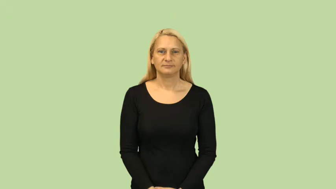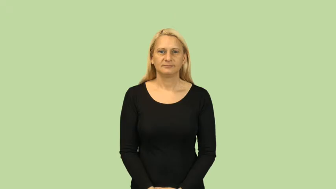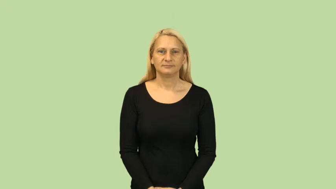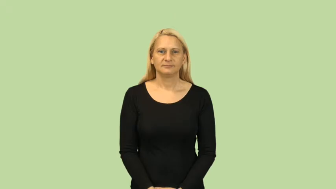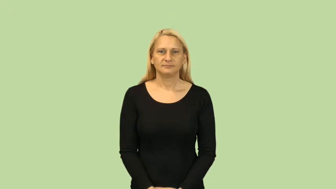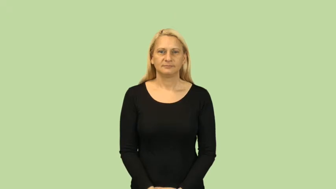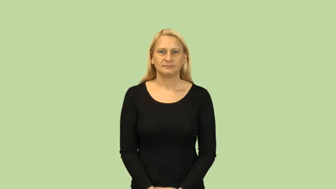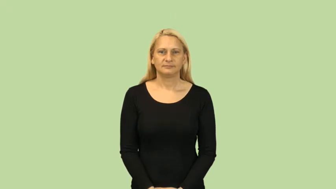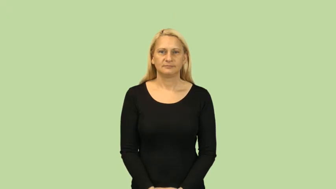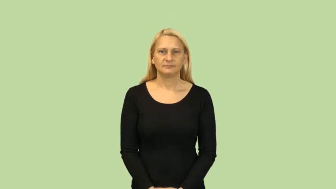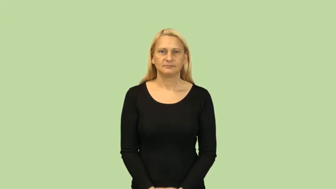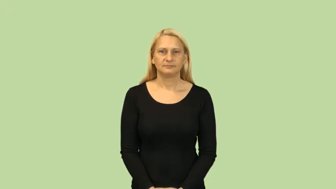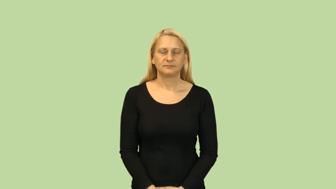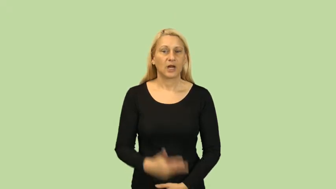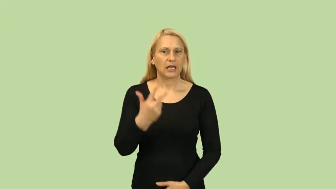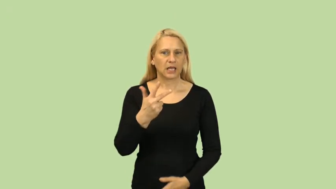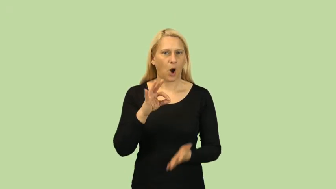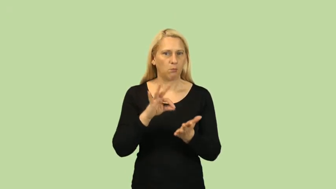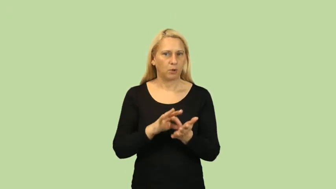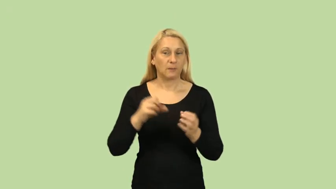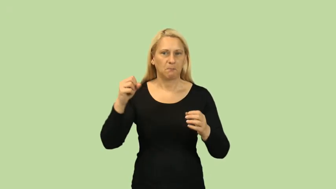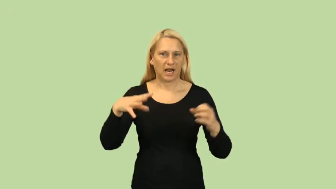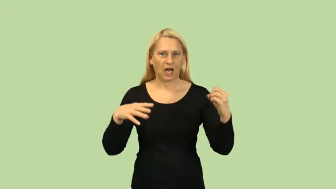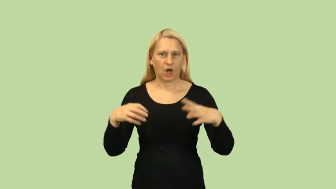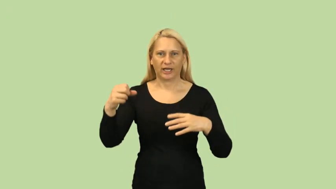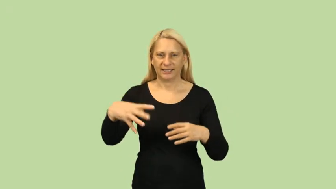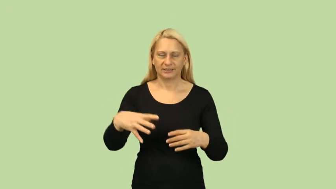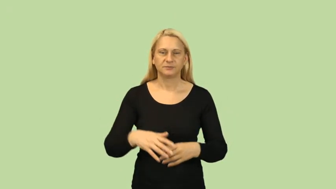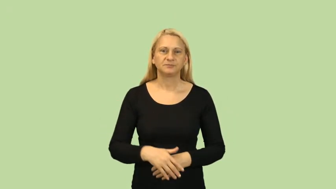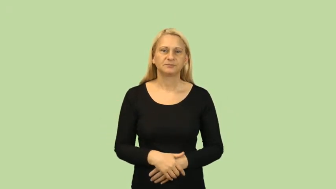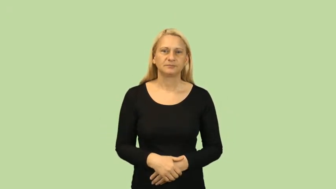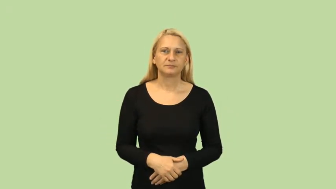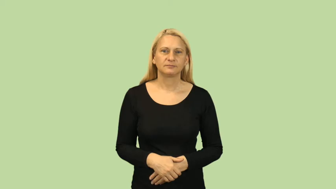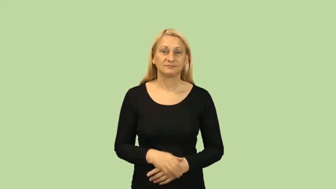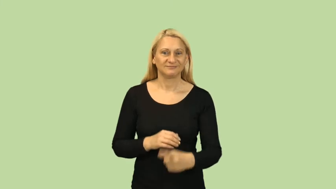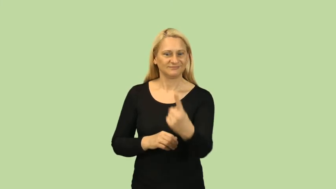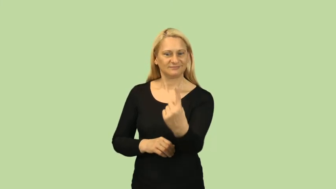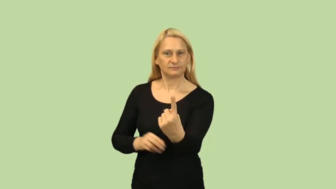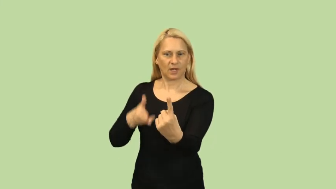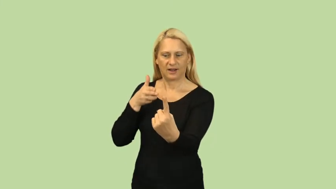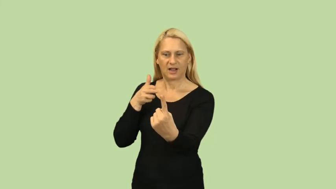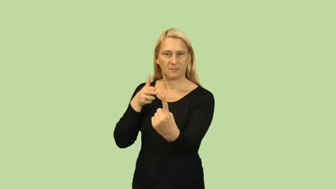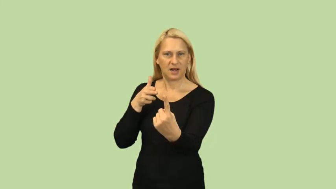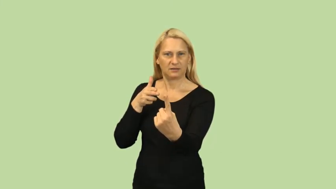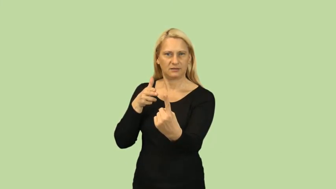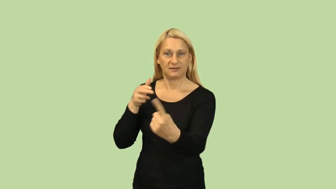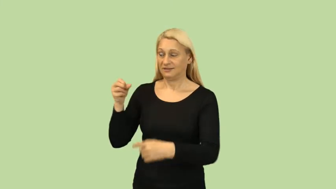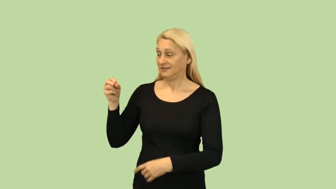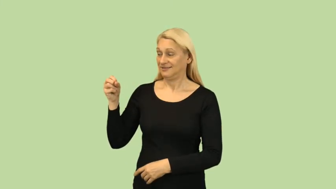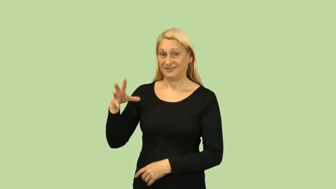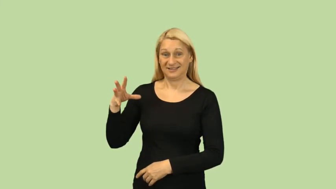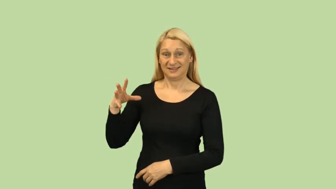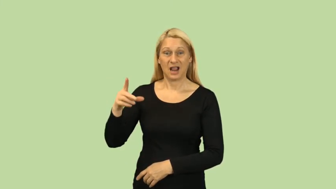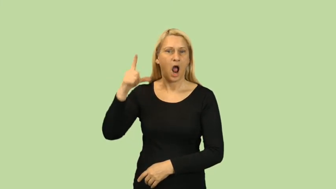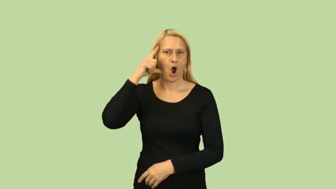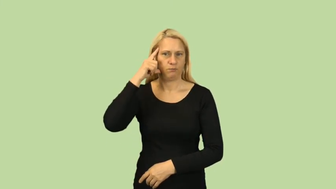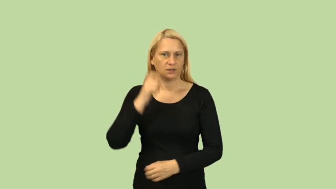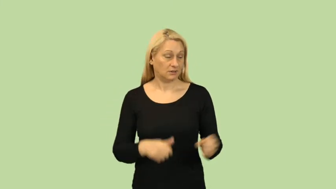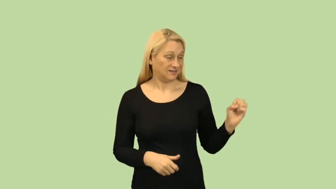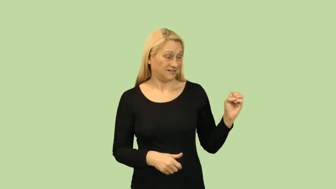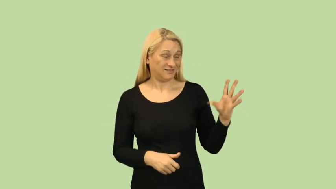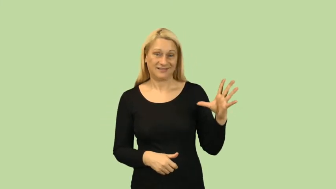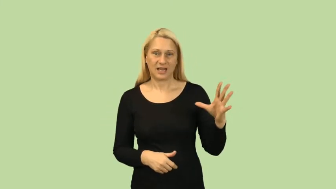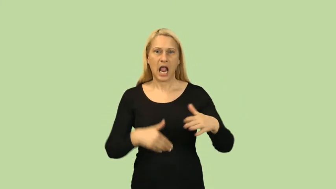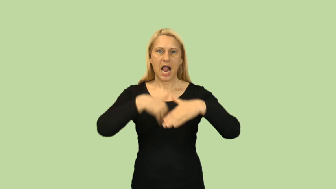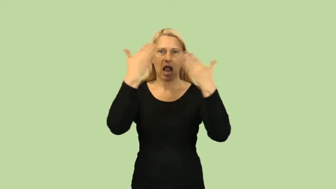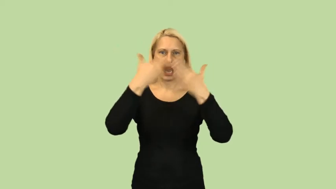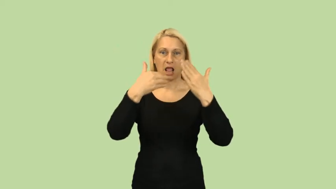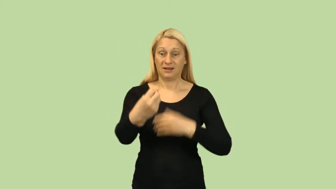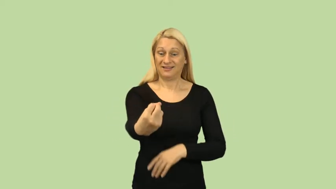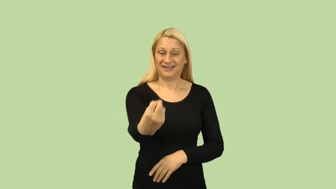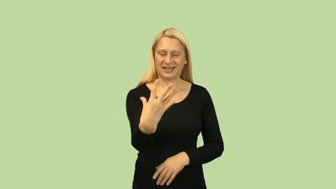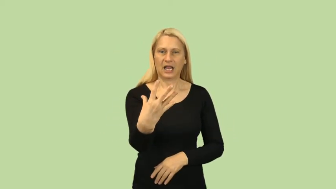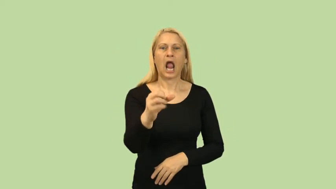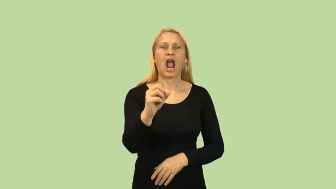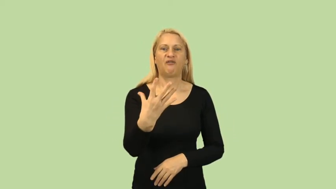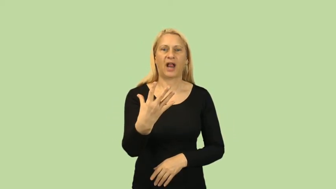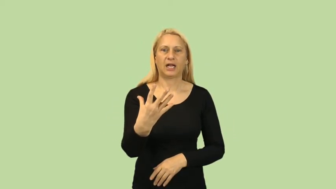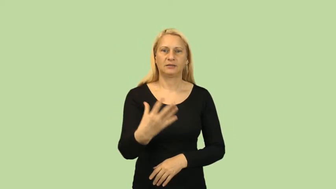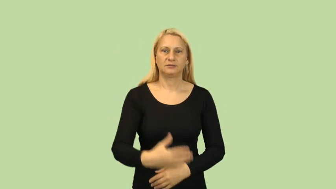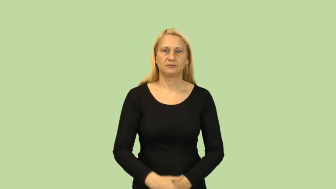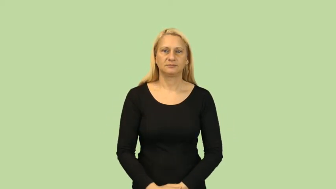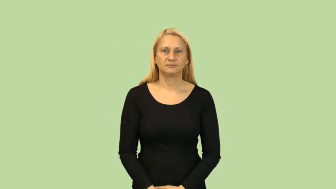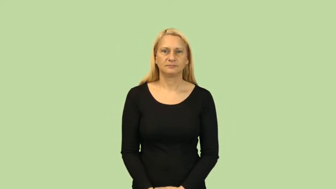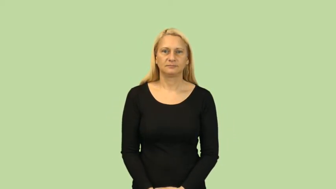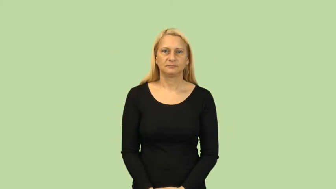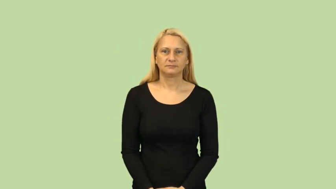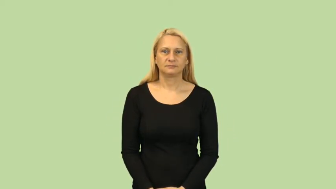Drei-Punkt-Beleuchtung